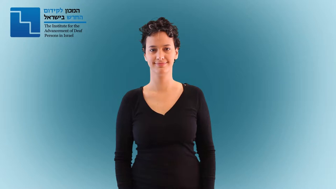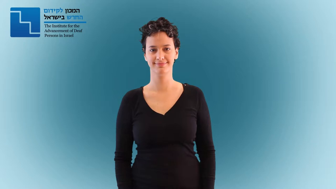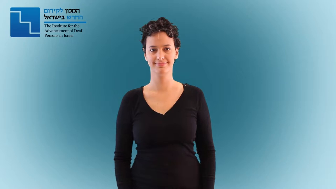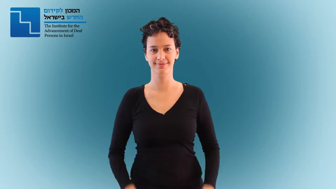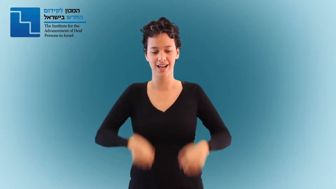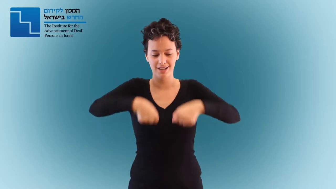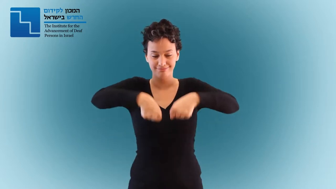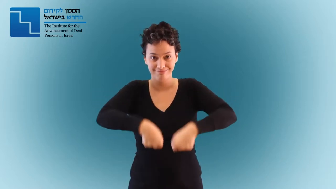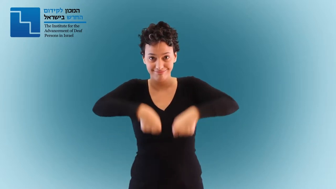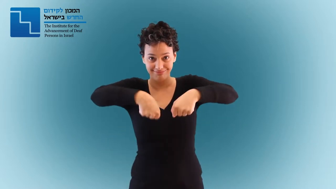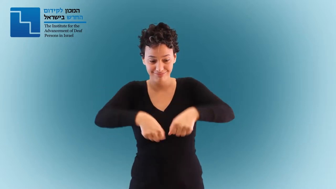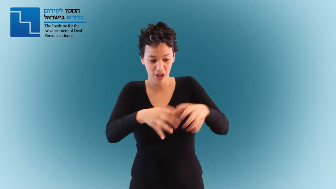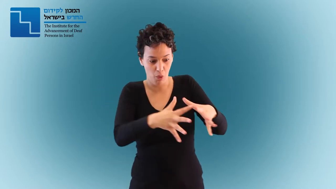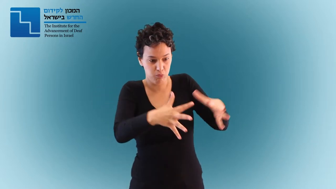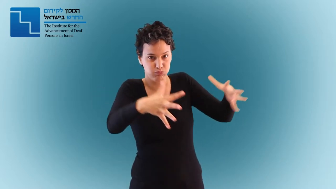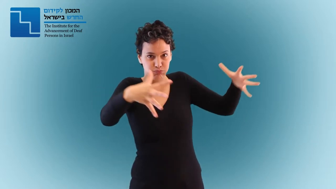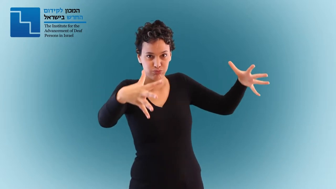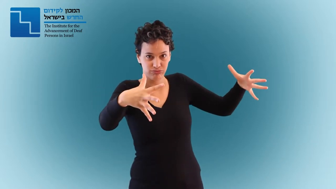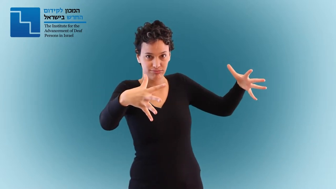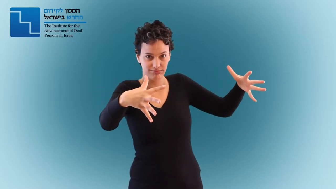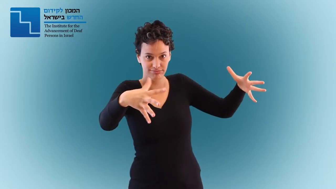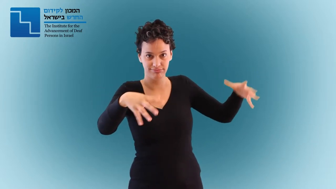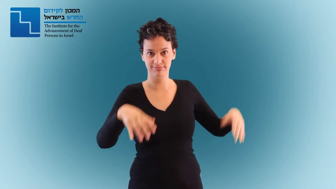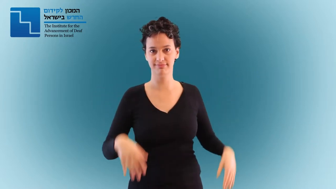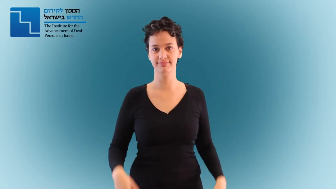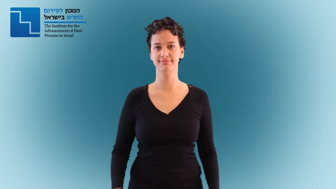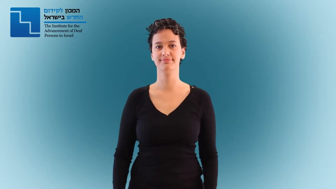לנפח